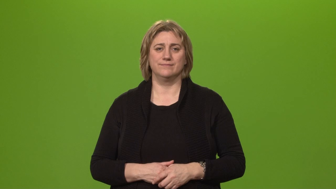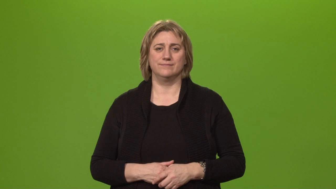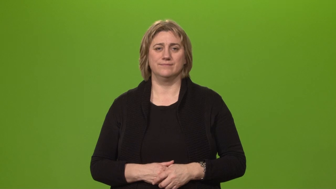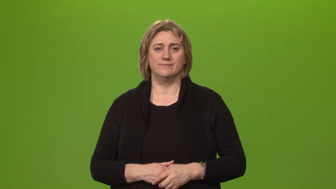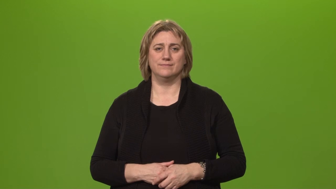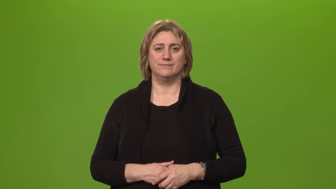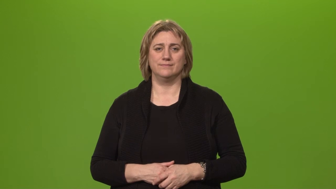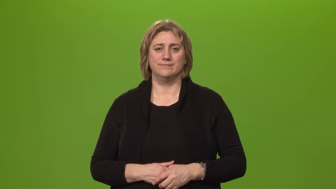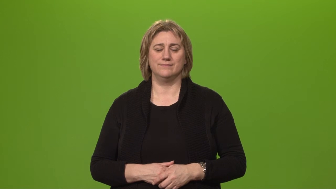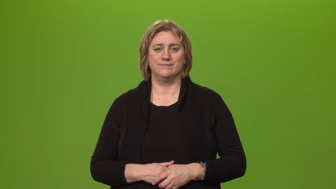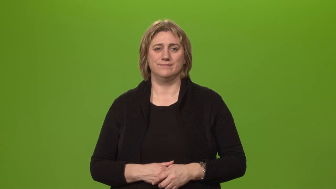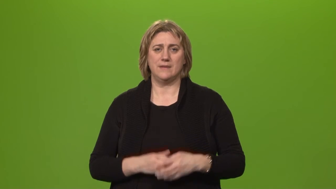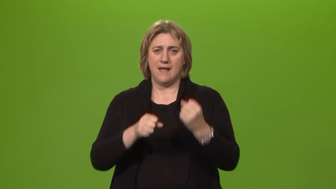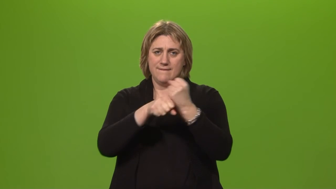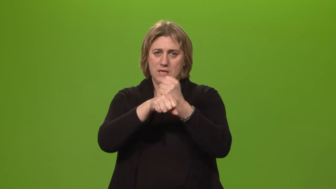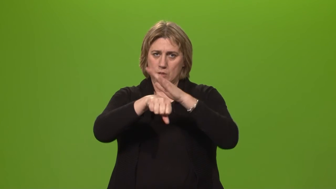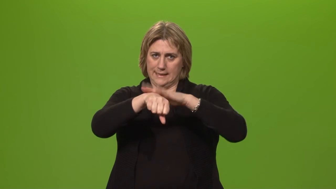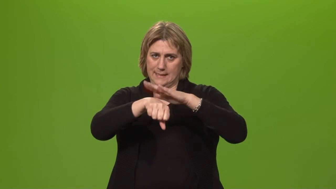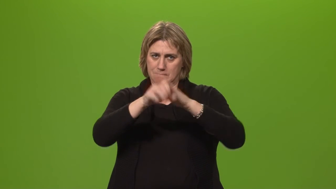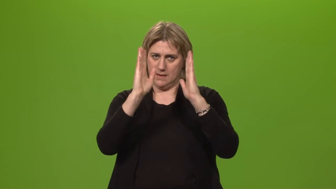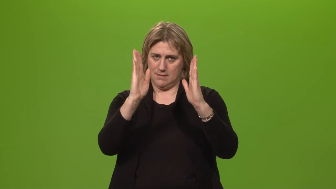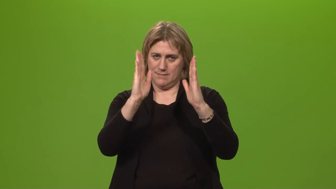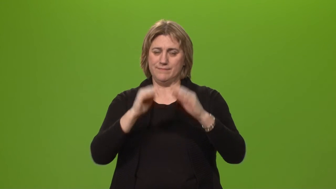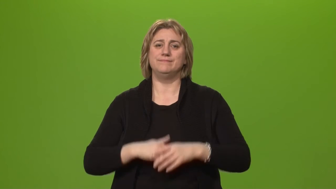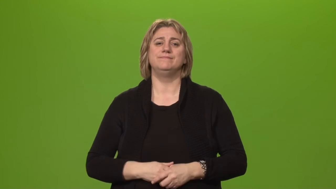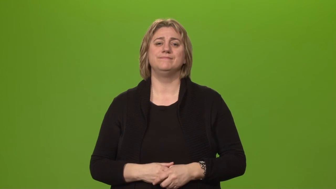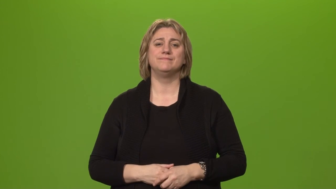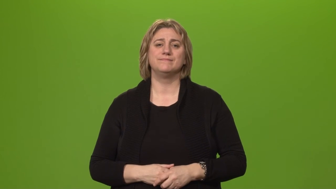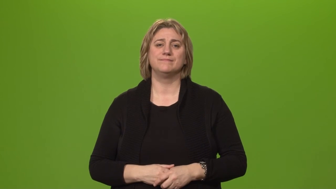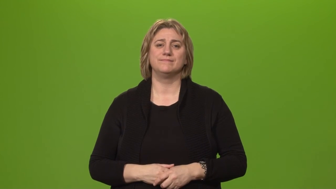Kaffitími